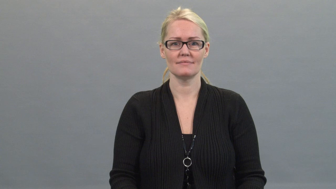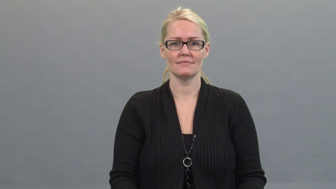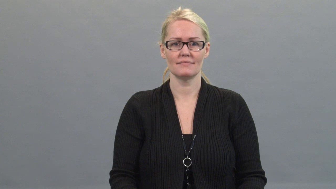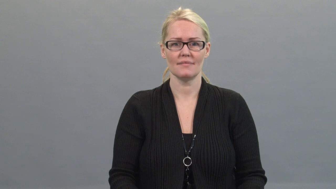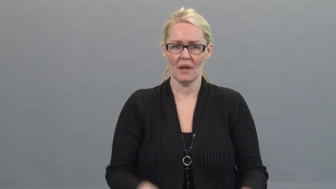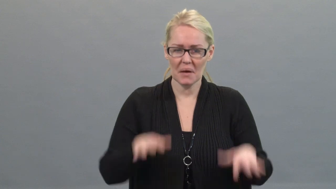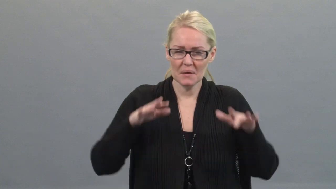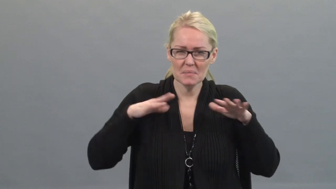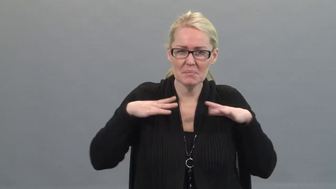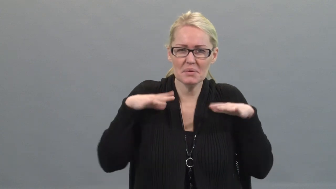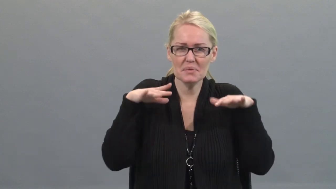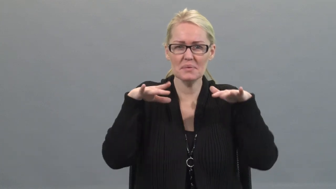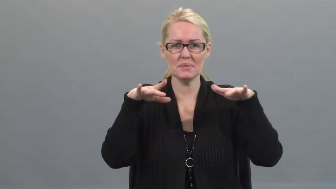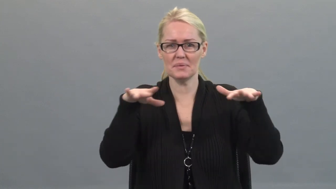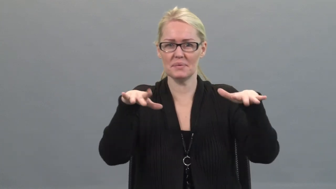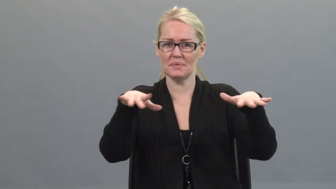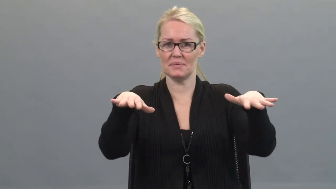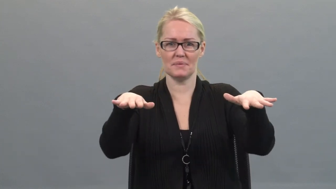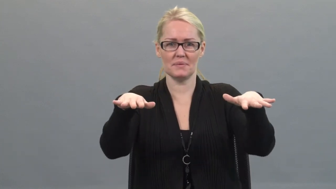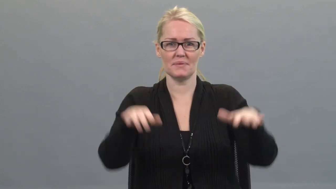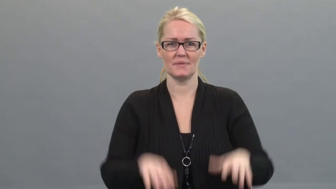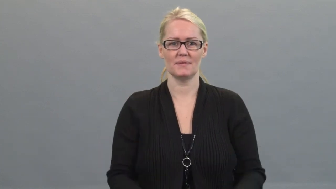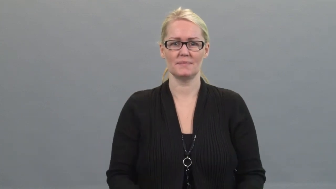Heillandi